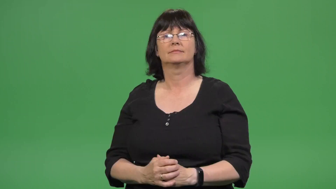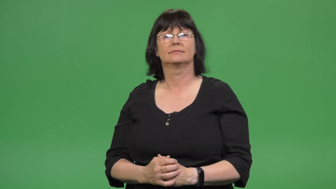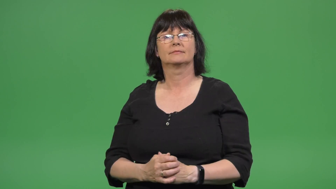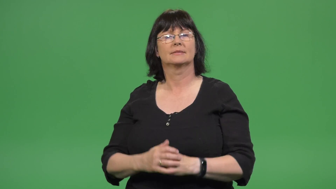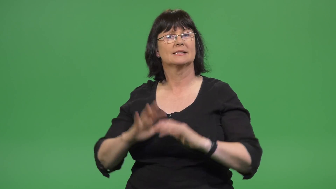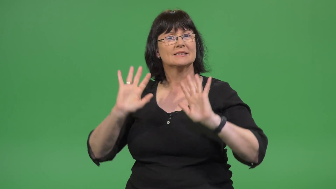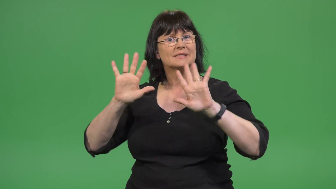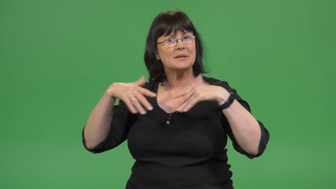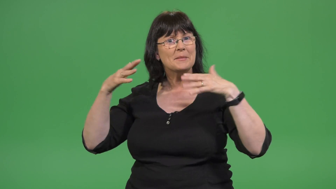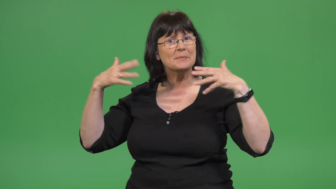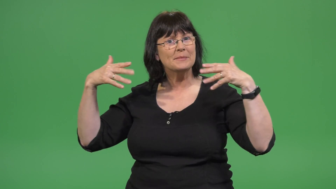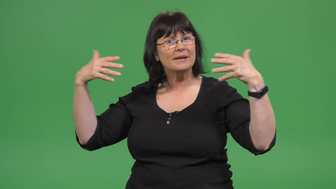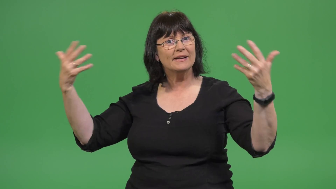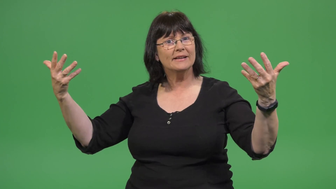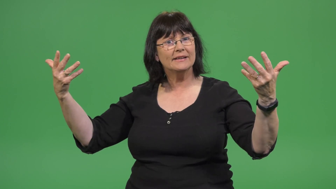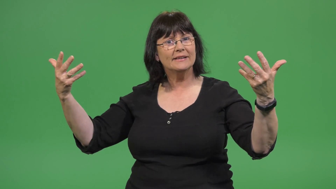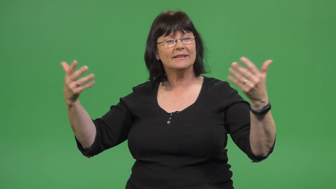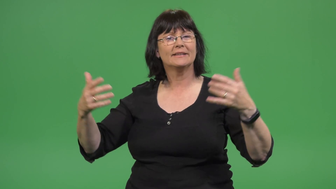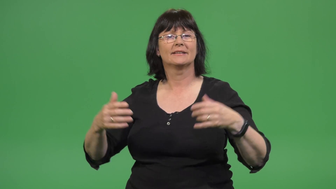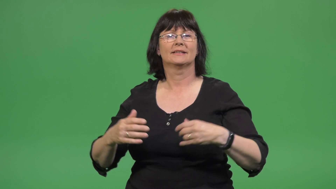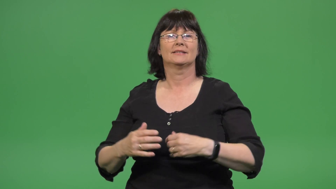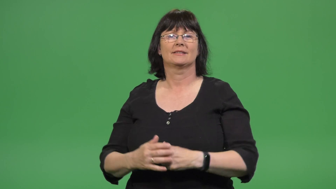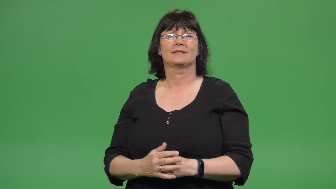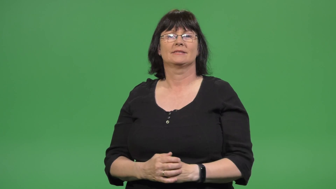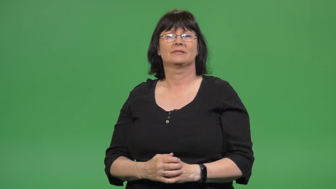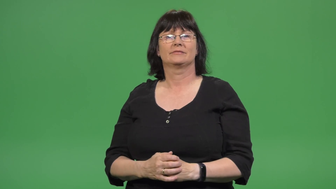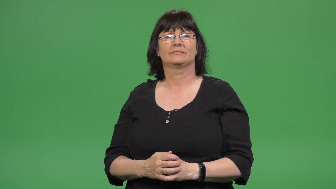Stemmning